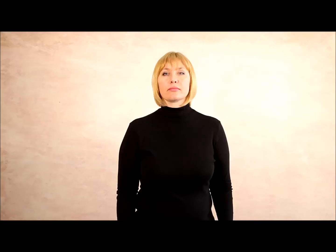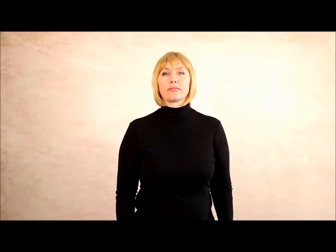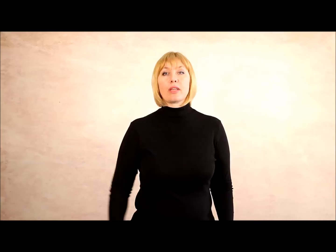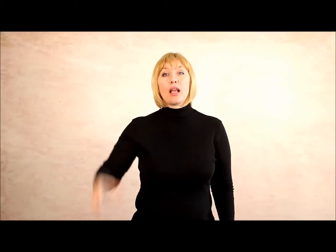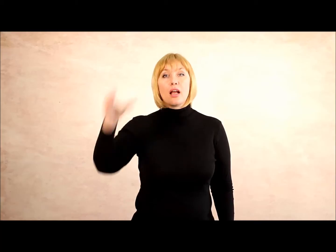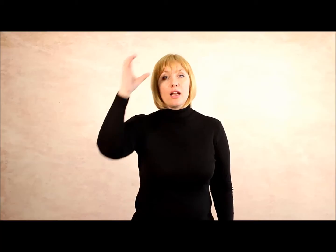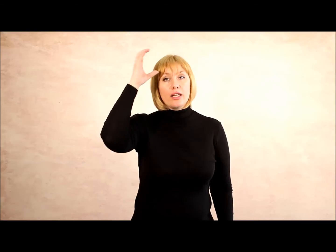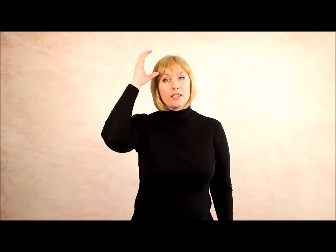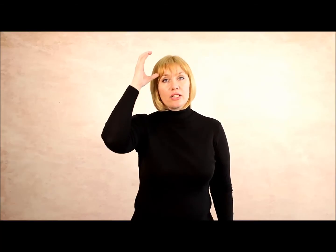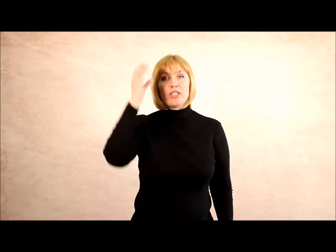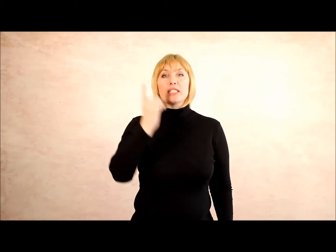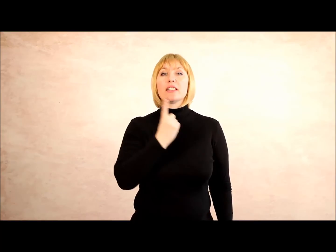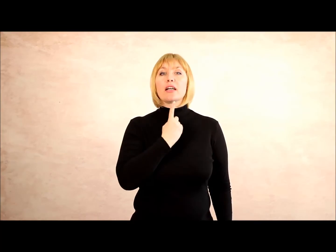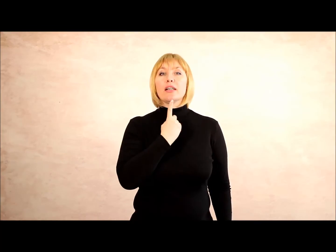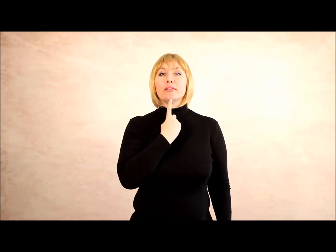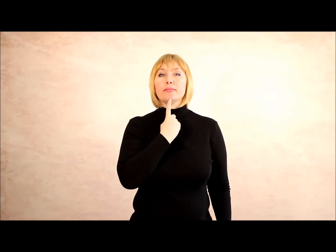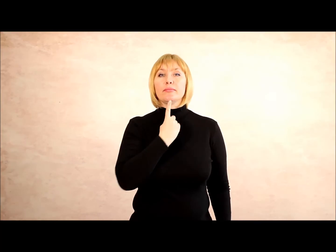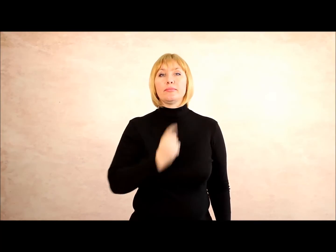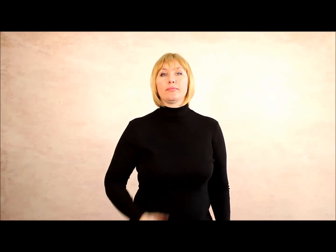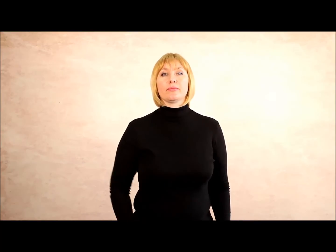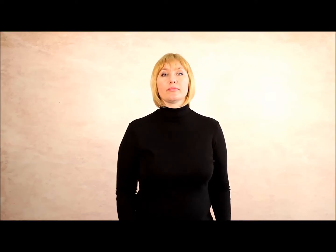Lingvistica